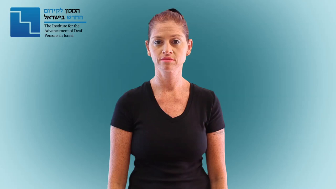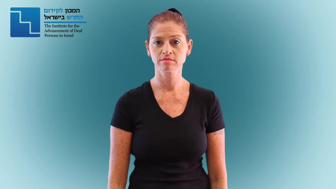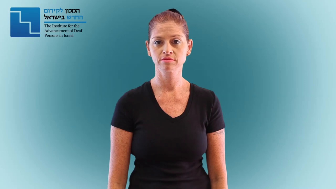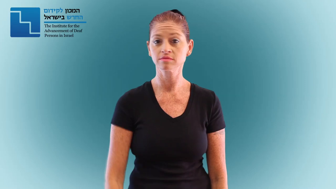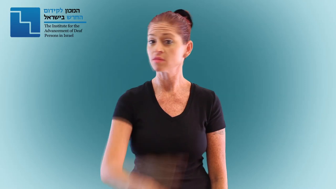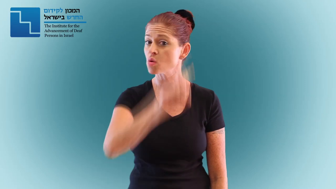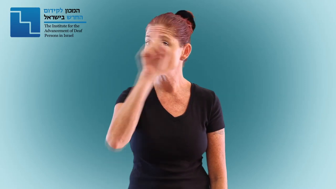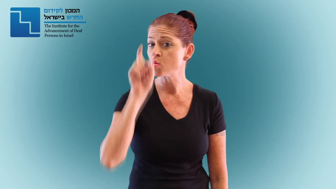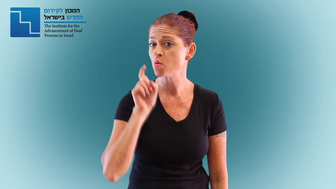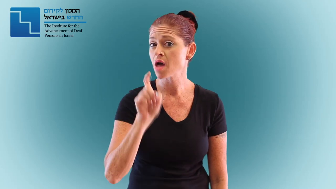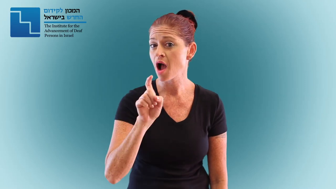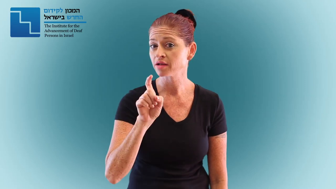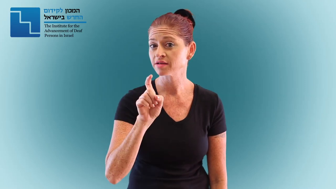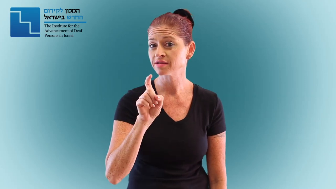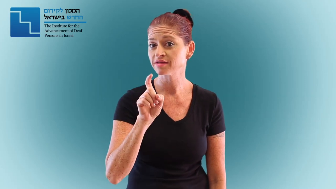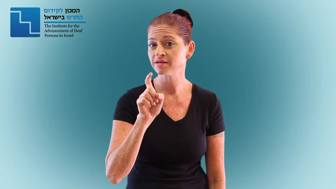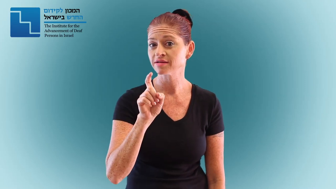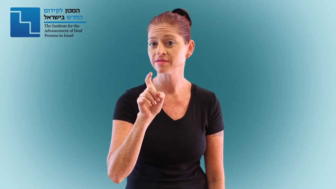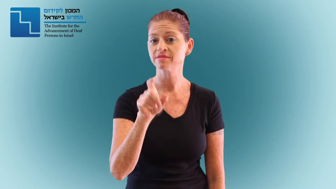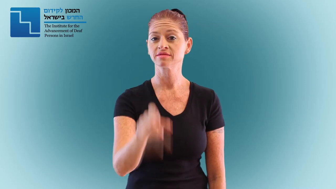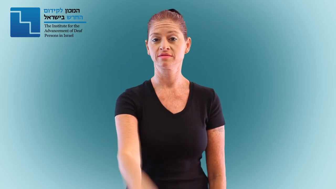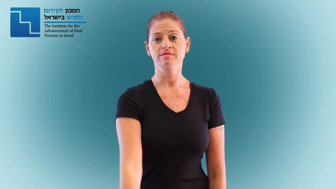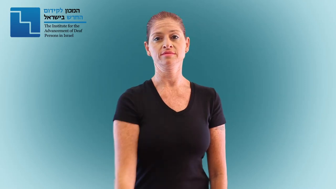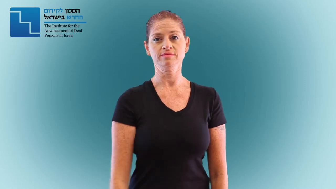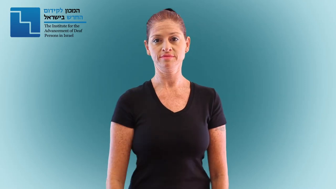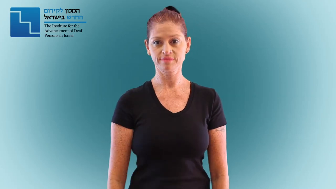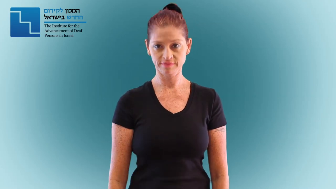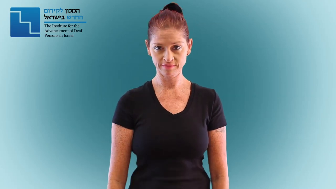אולי